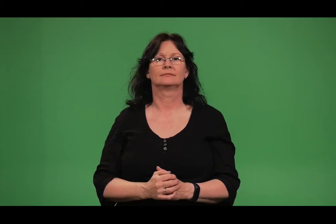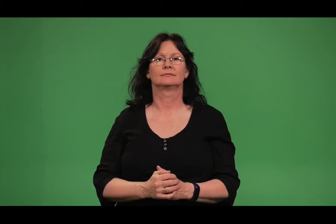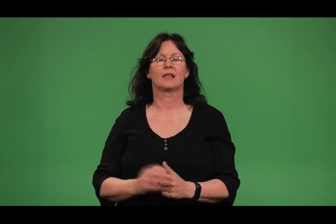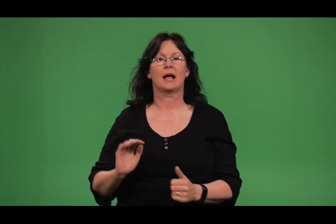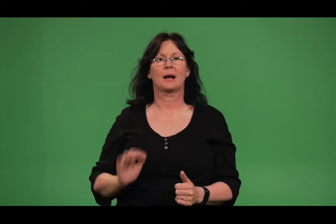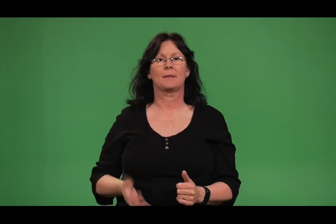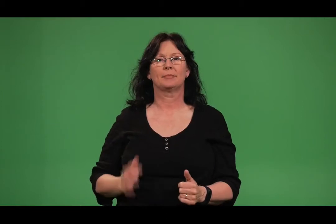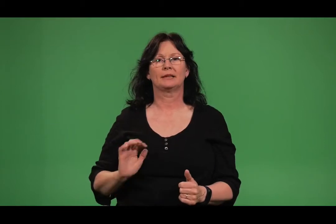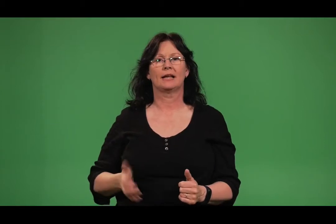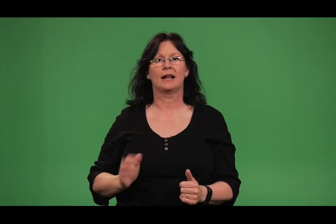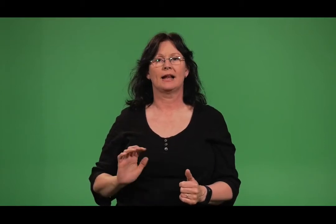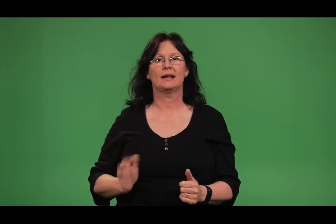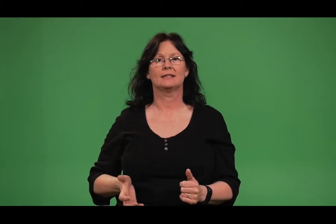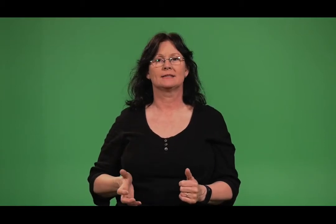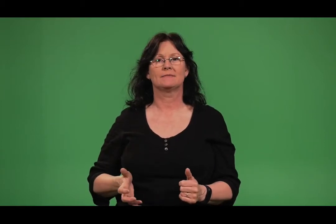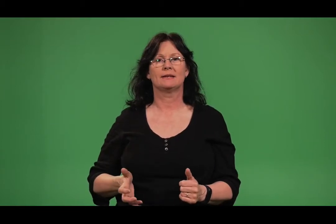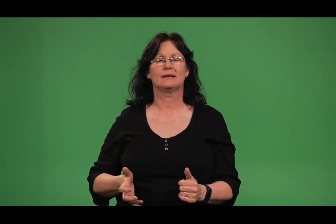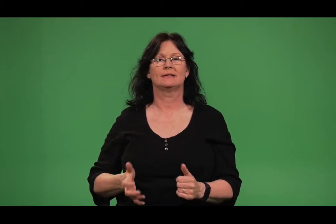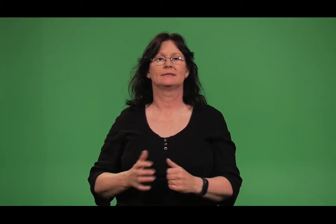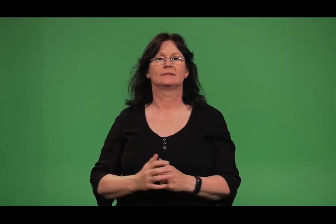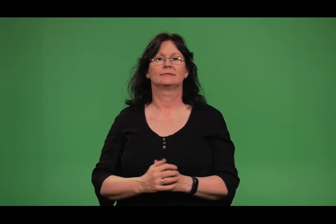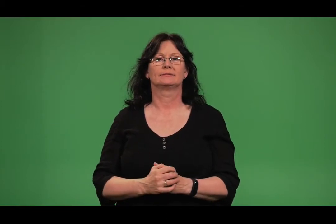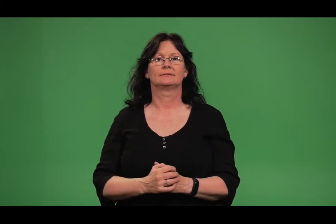Kapítalismi